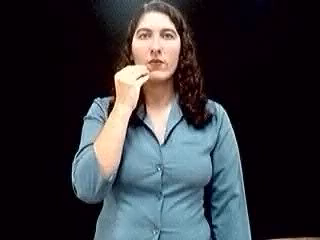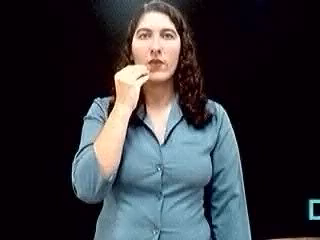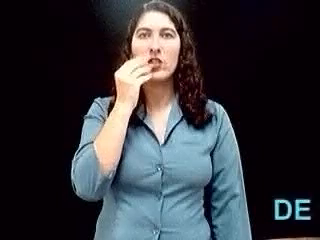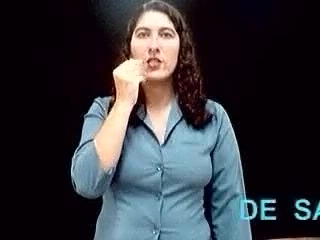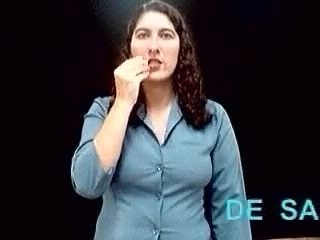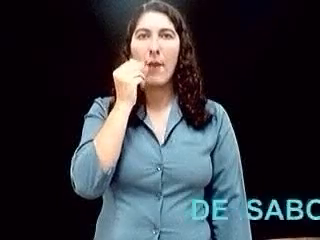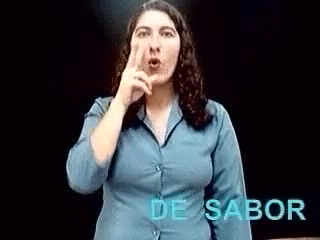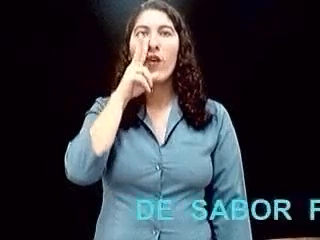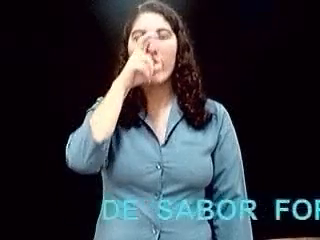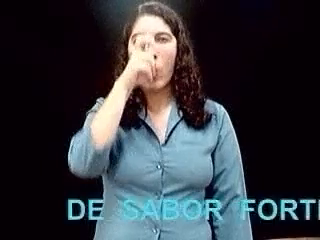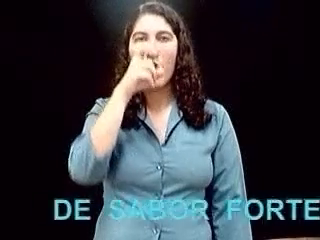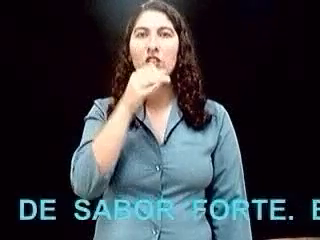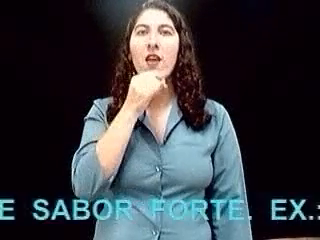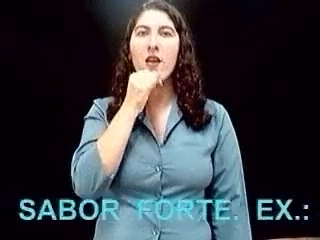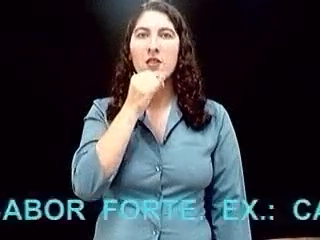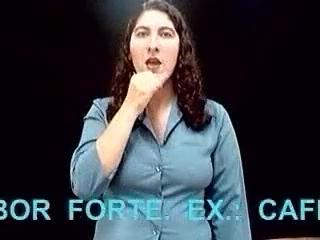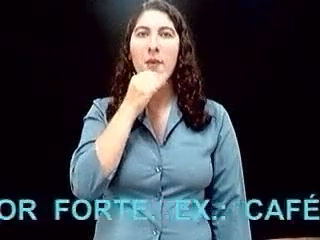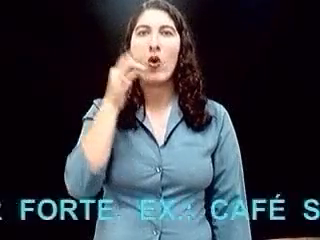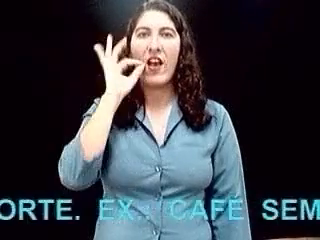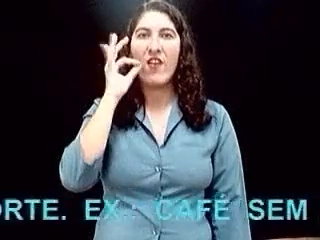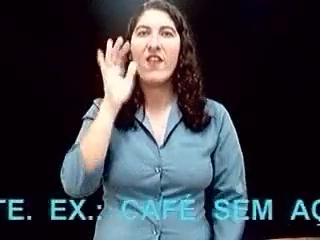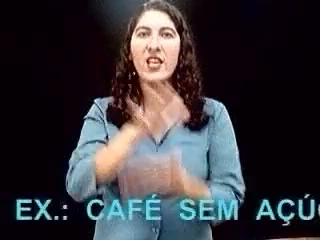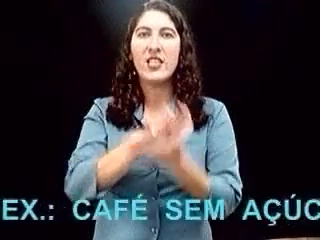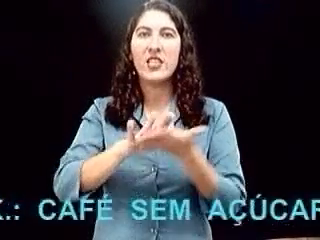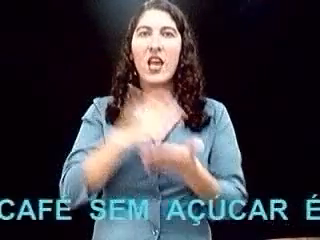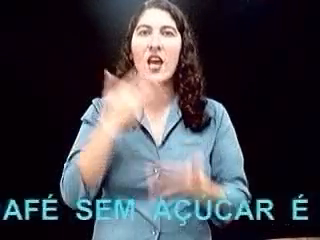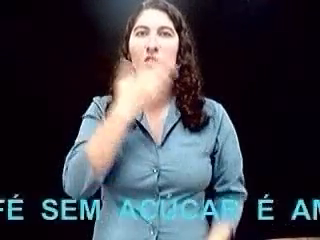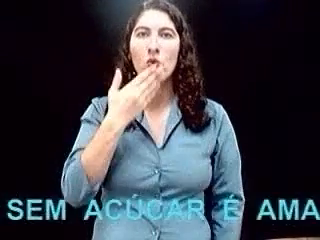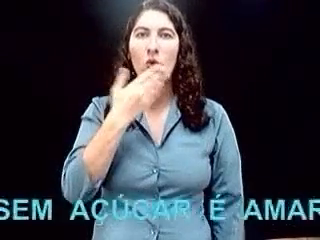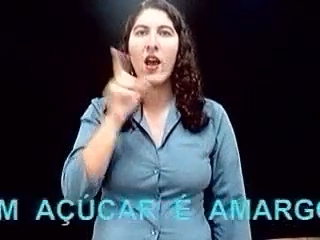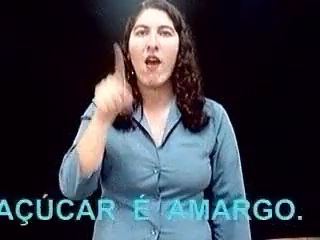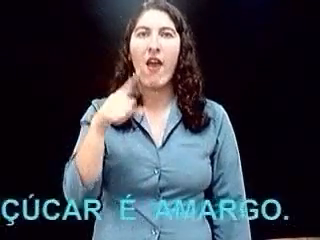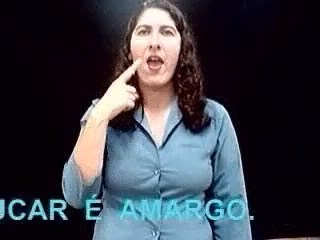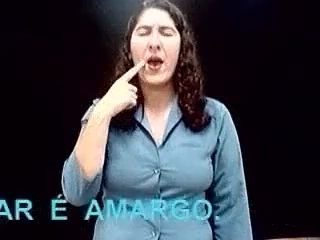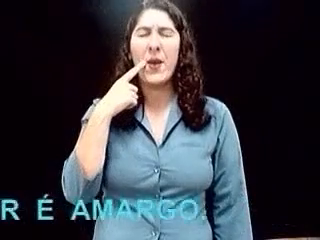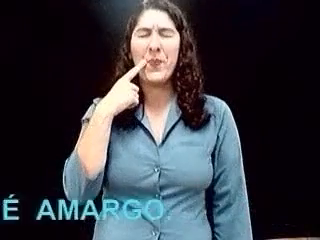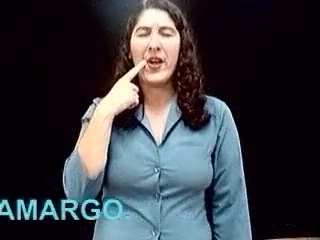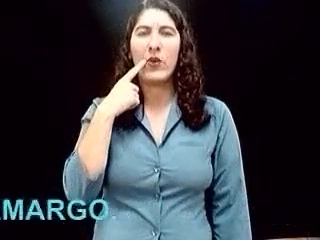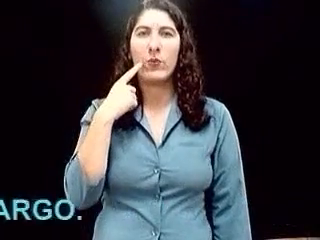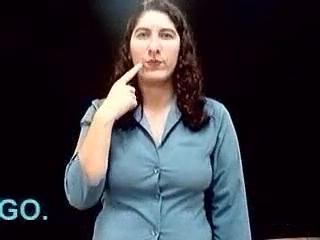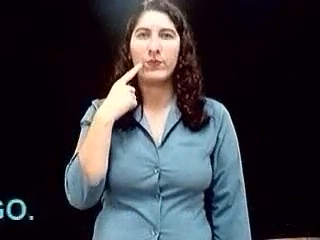amargo